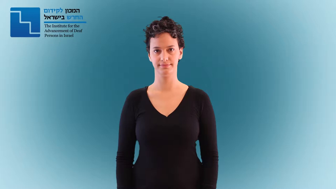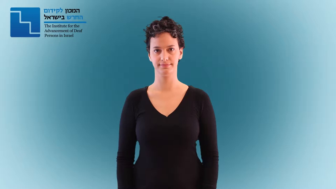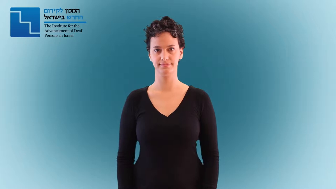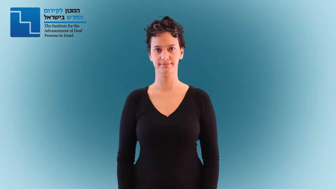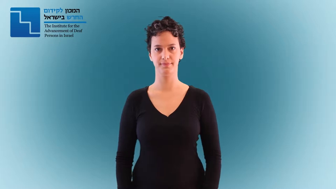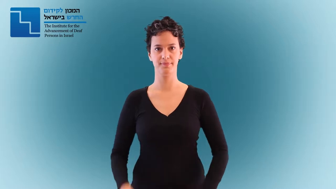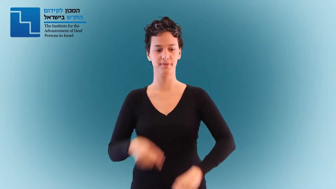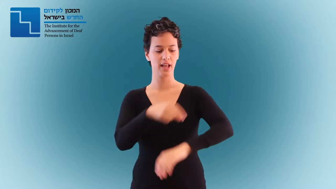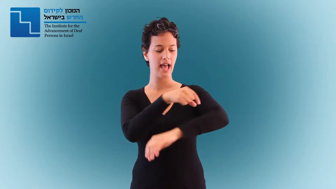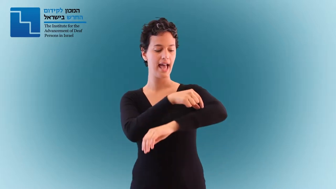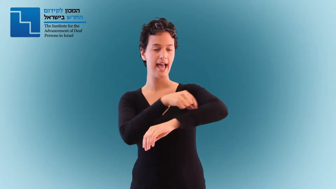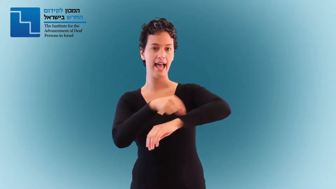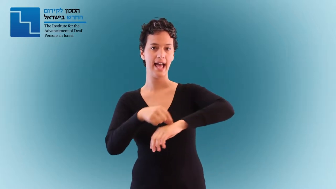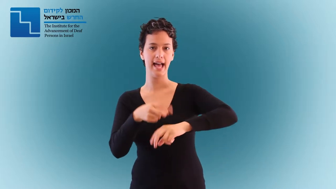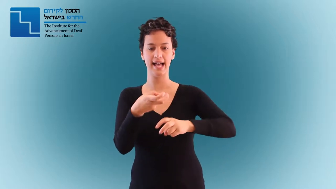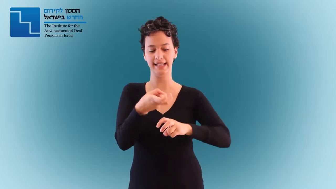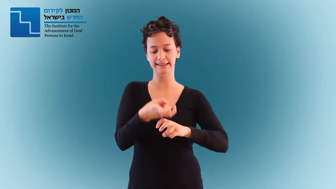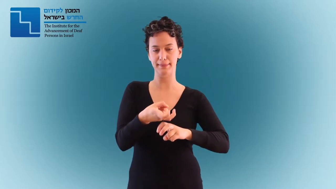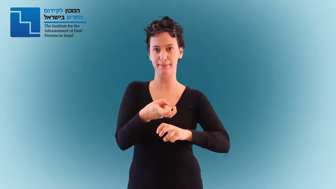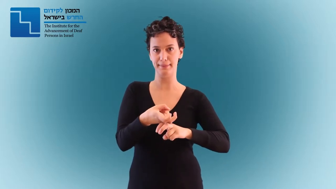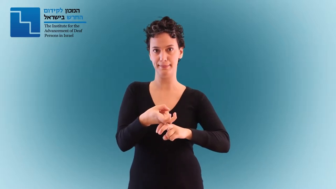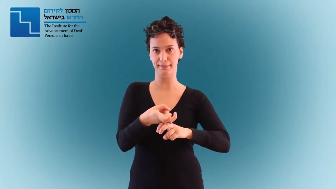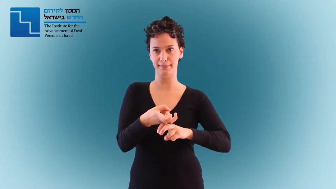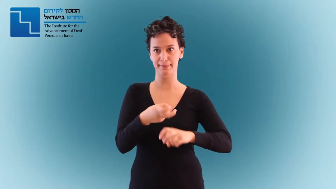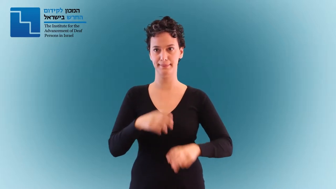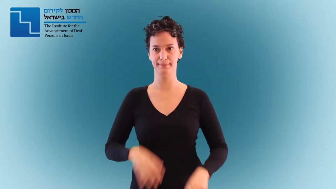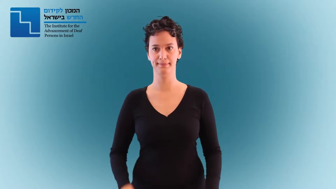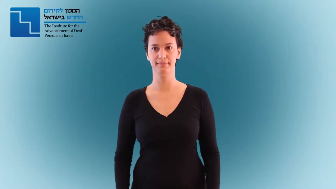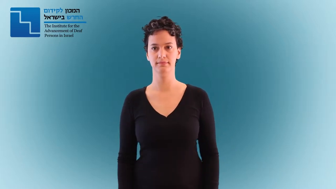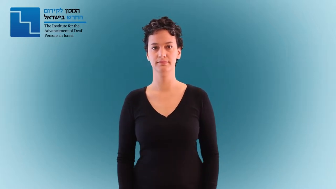עצם